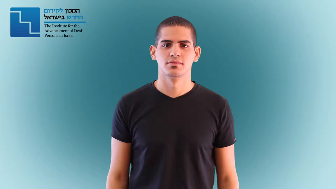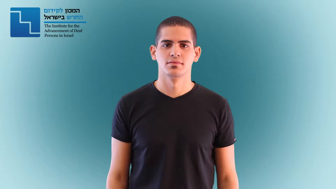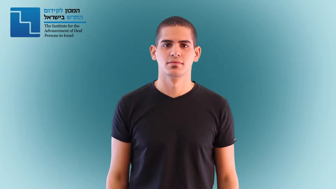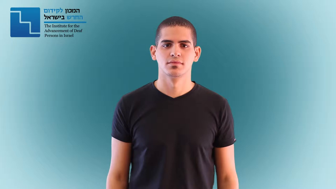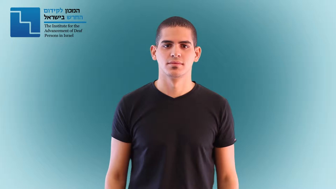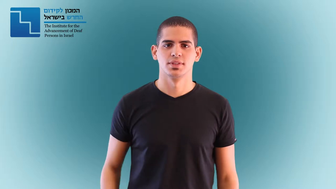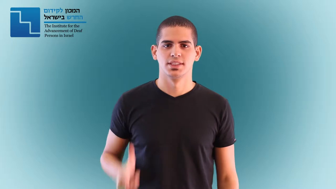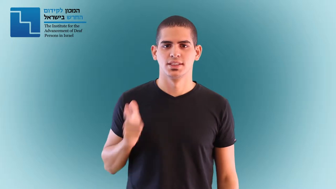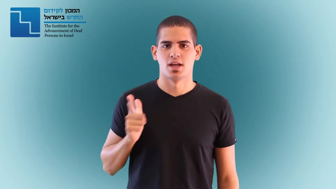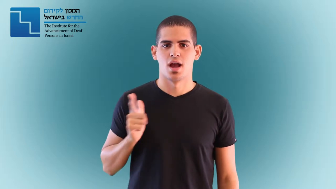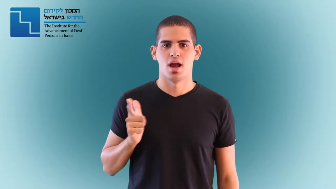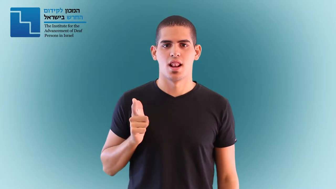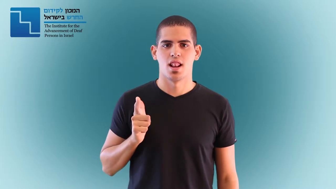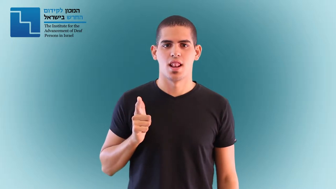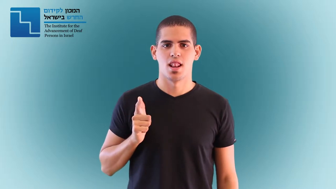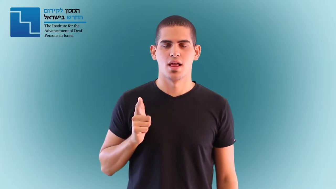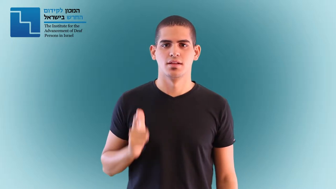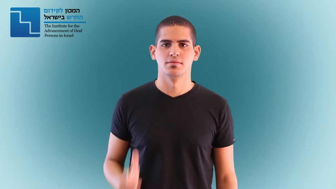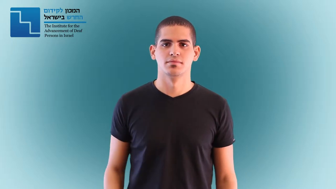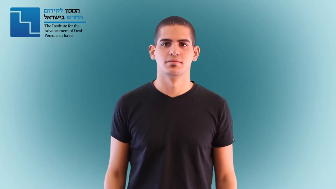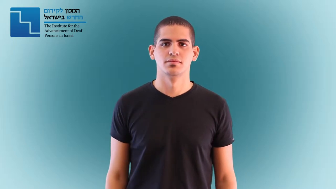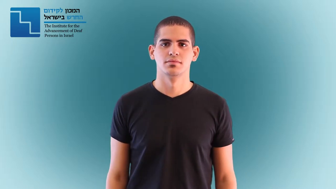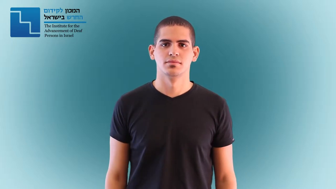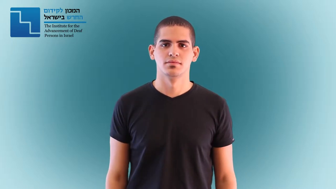צה"ל